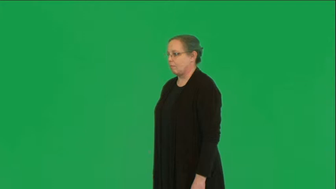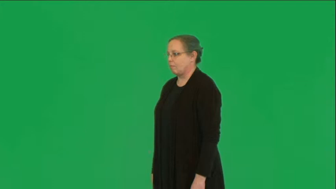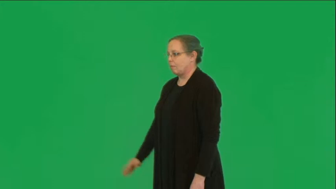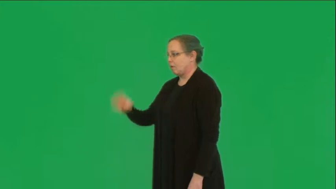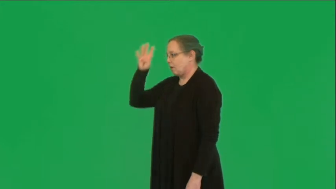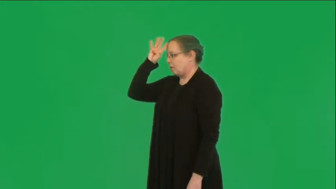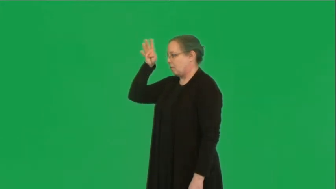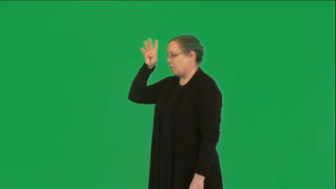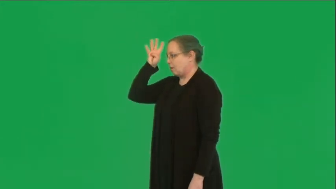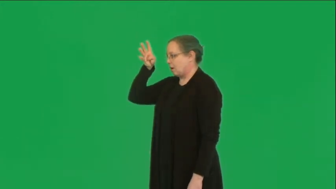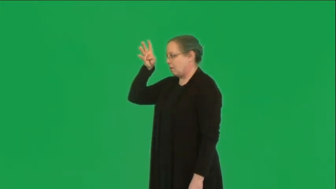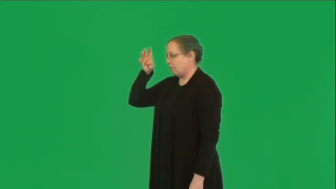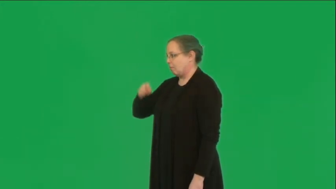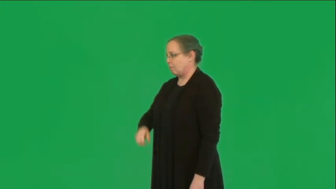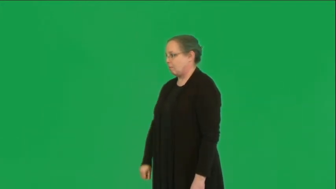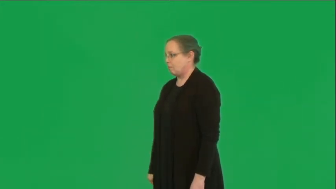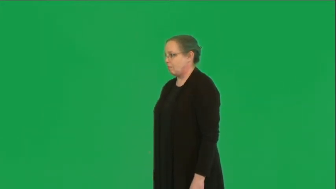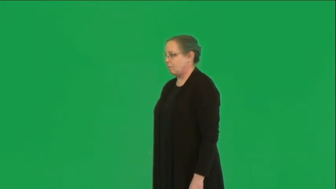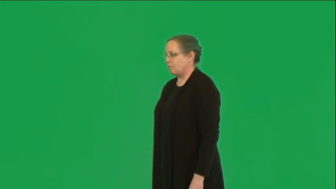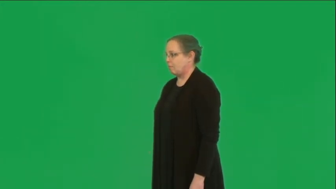fizyka